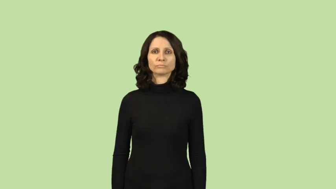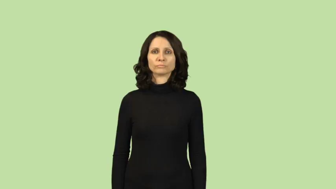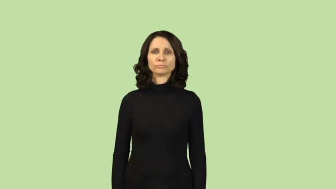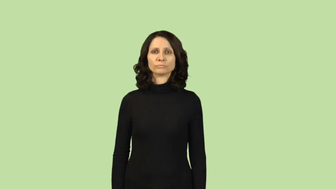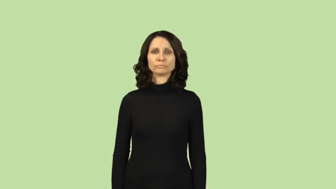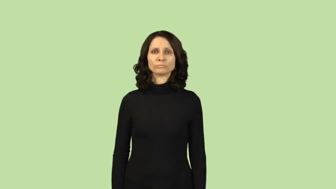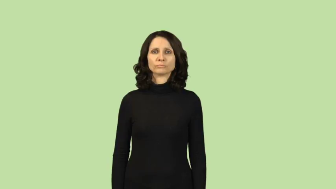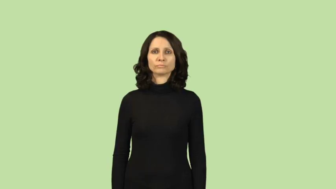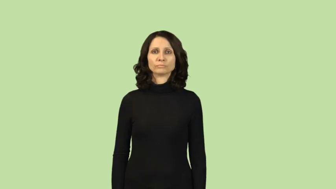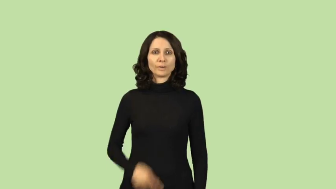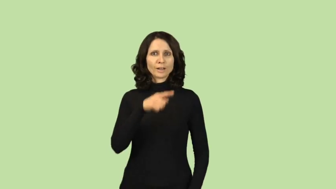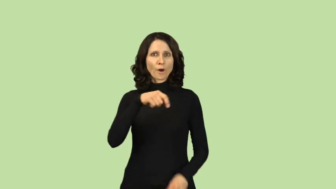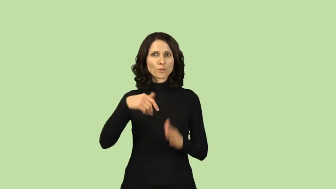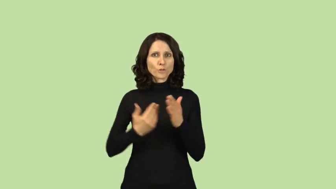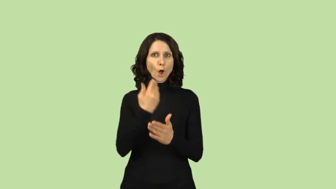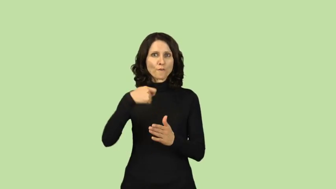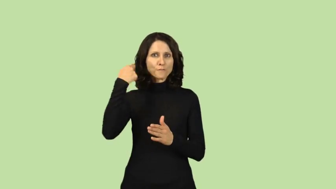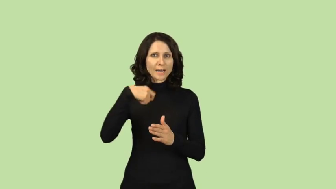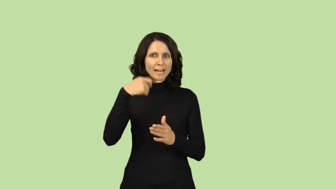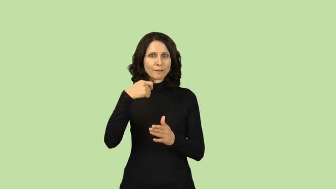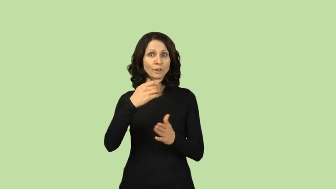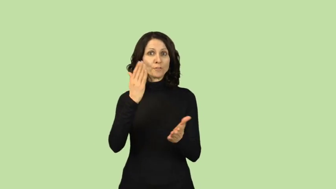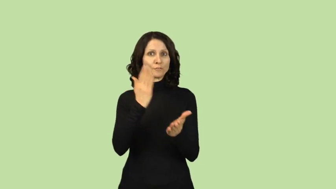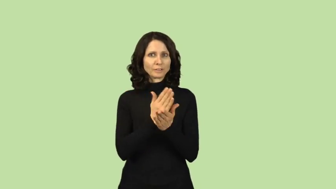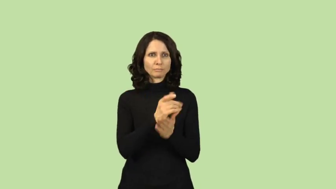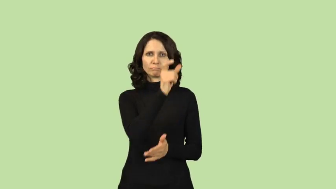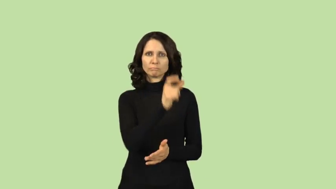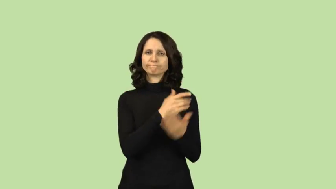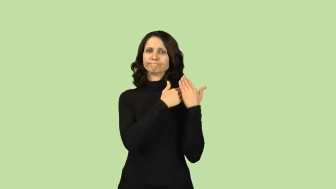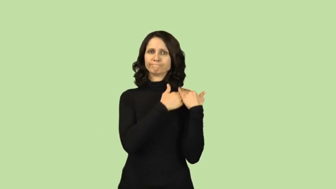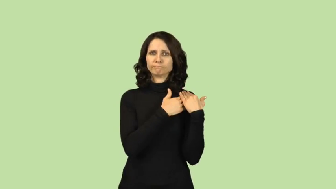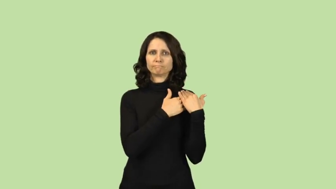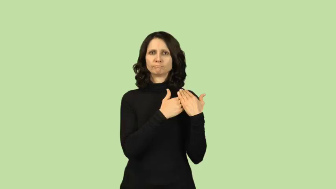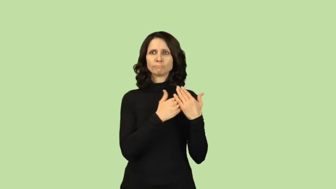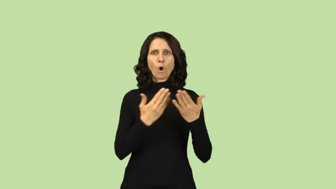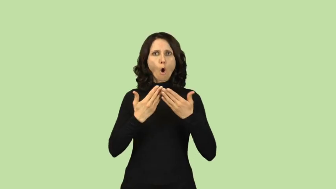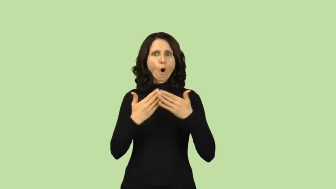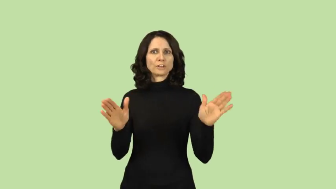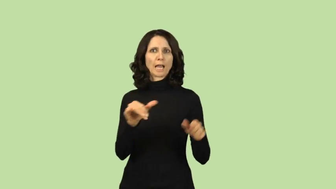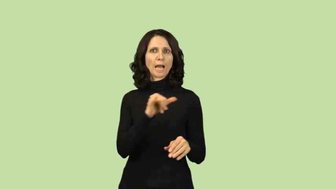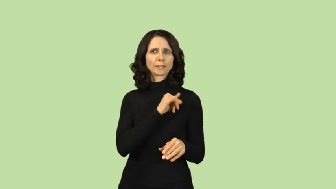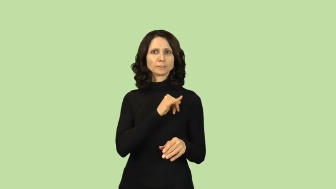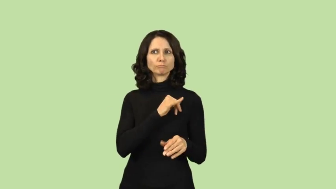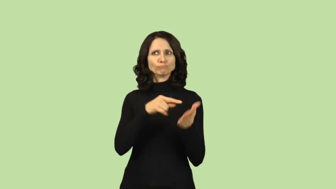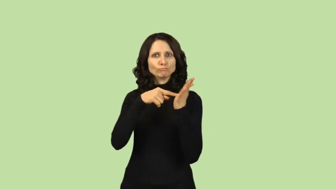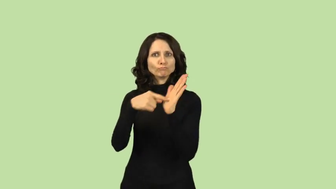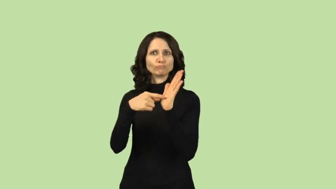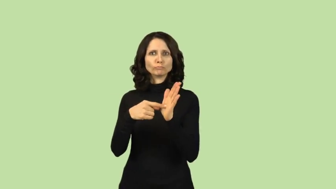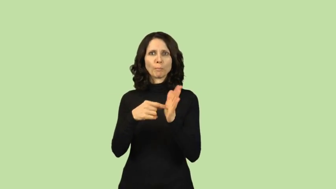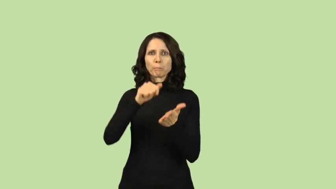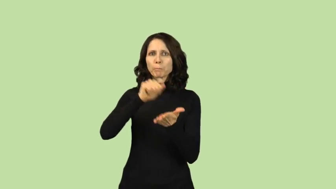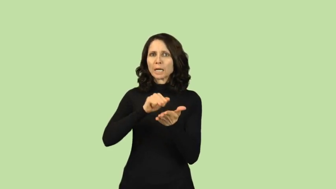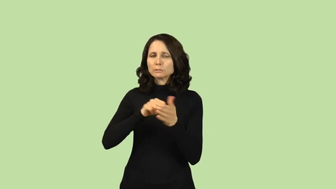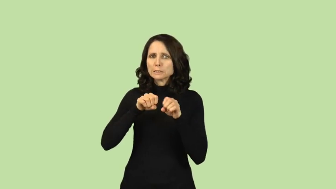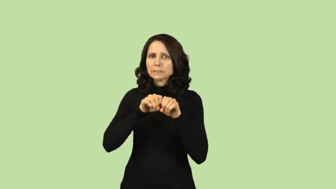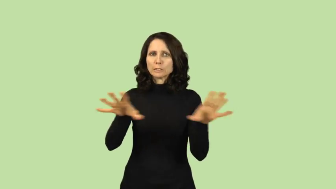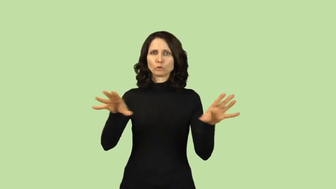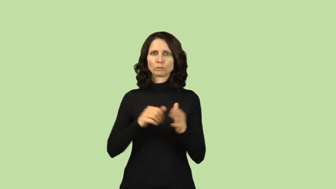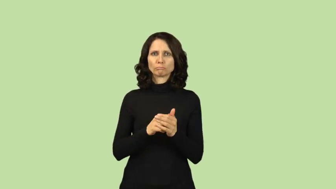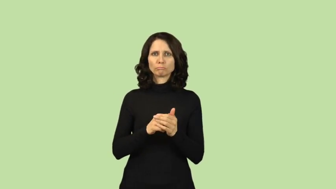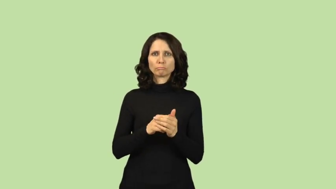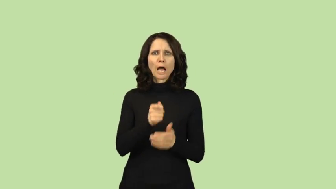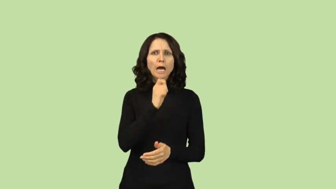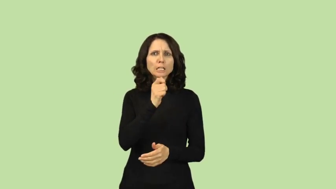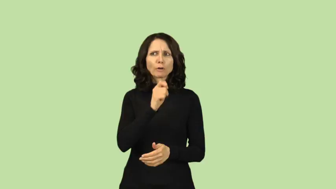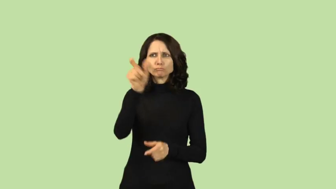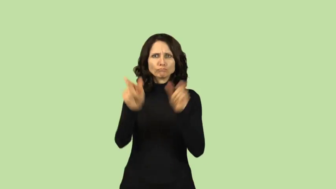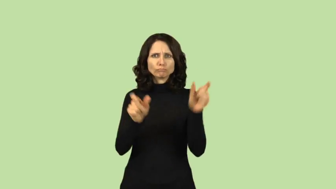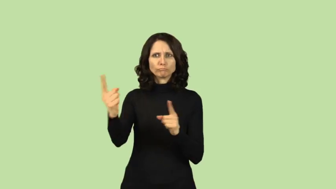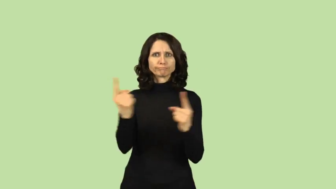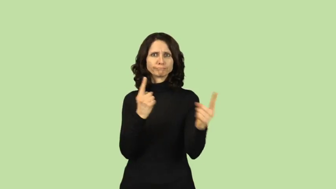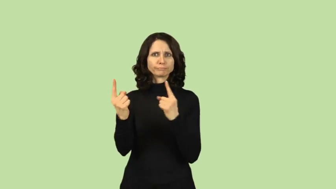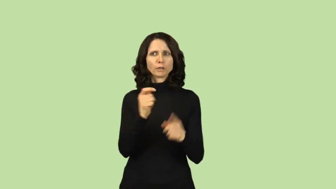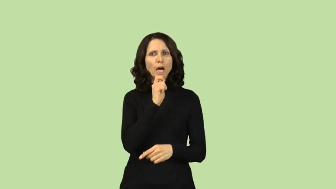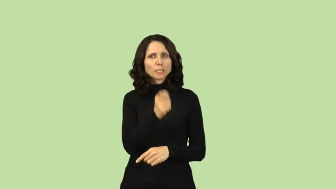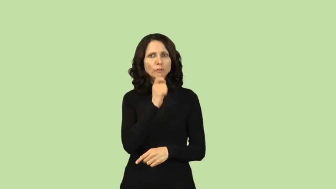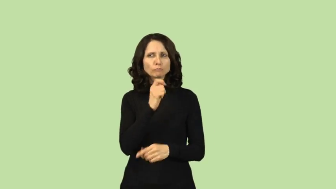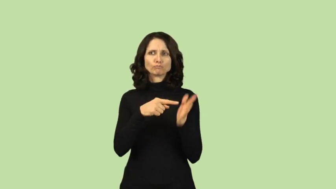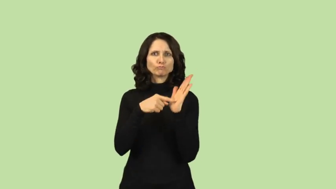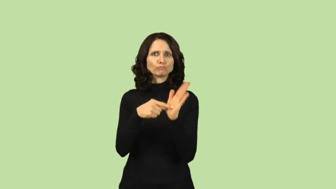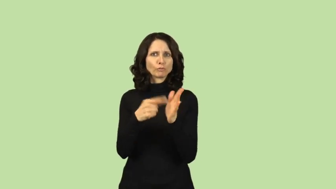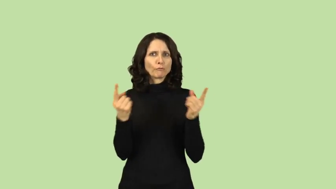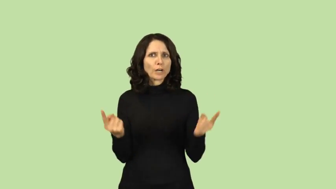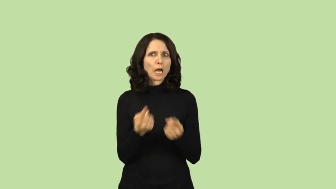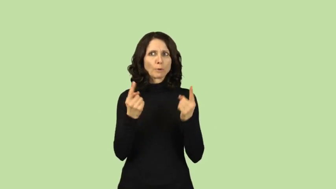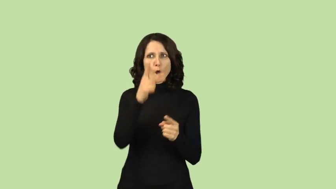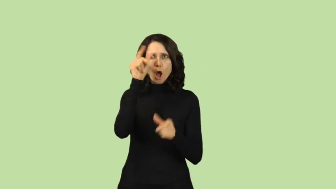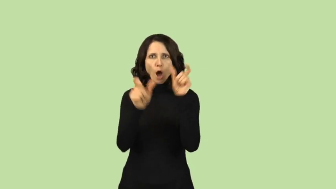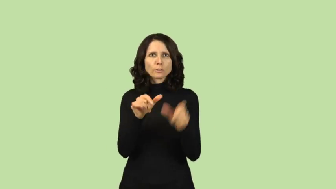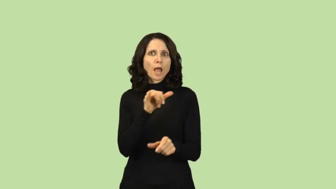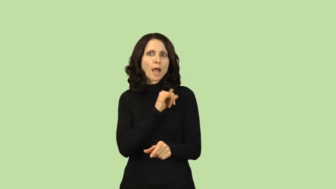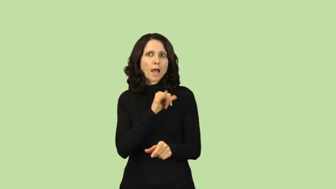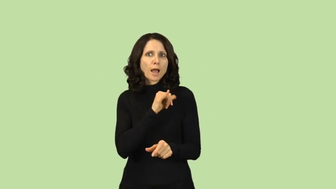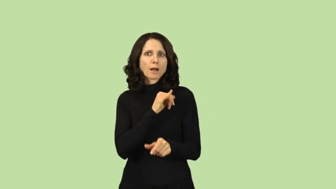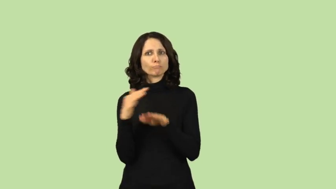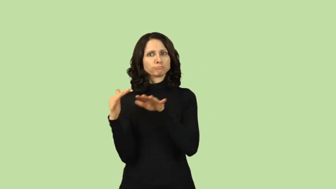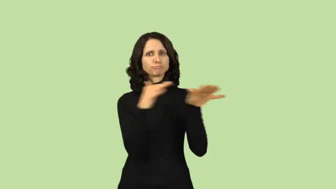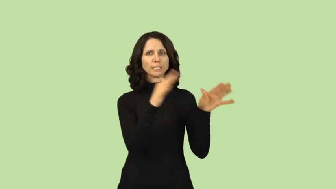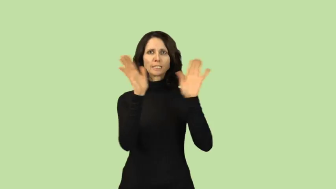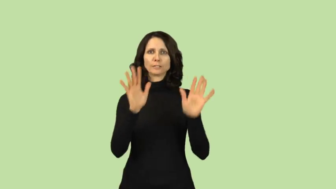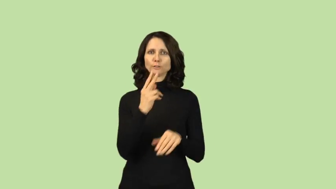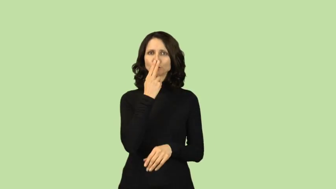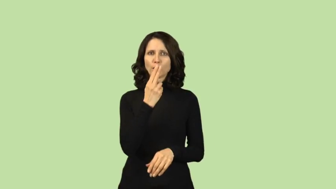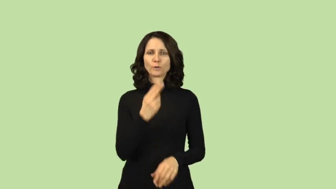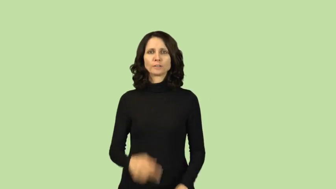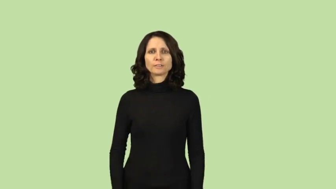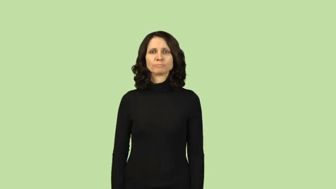Pressebetreuer